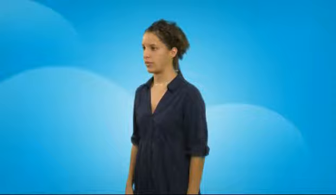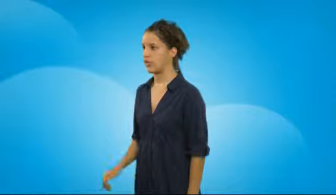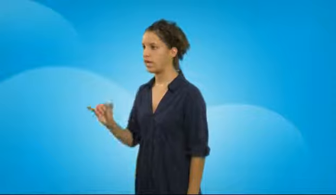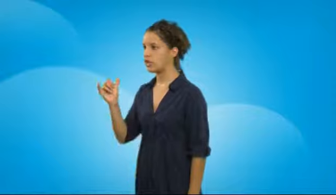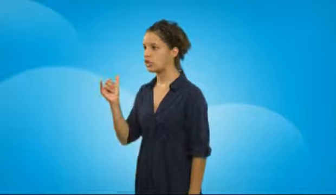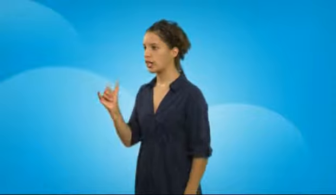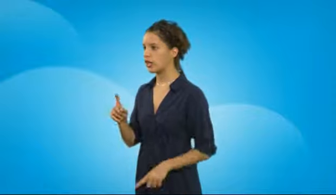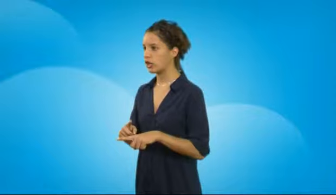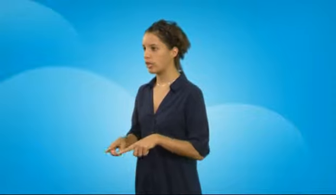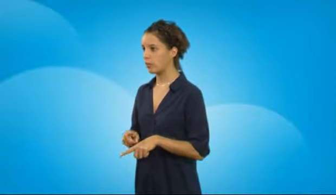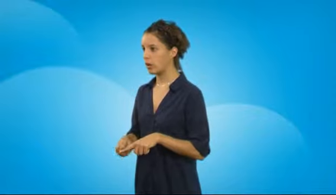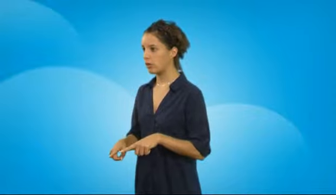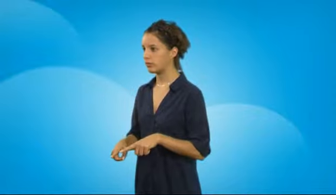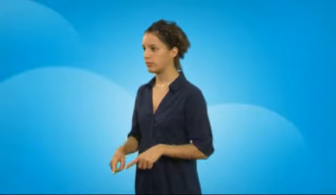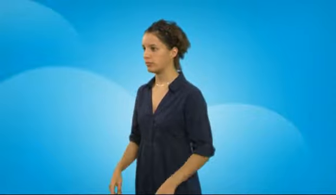Sárgarépa